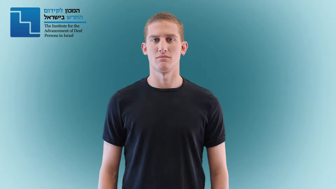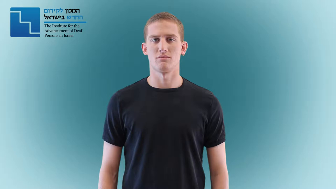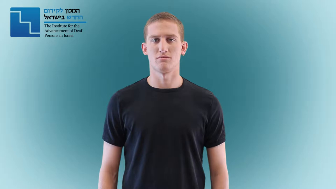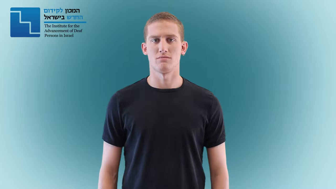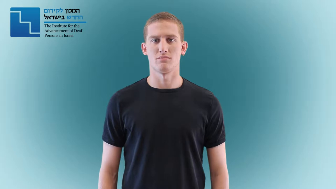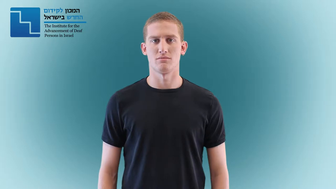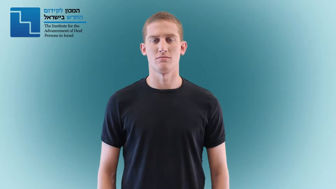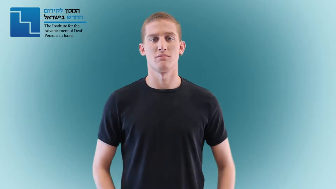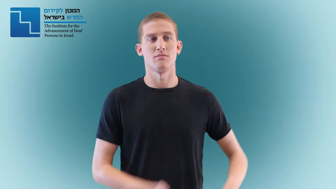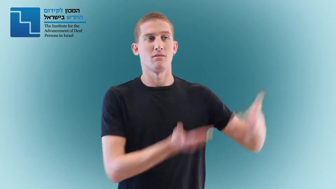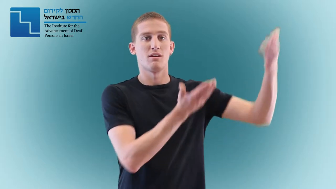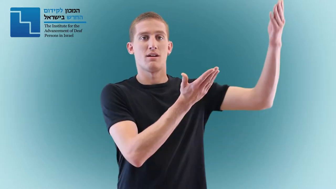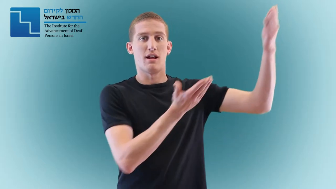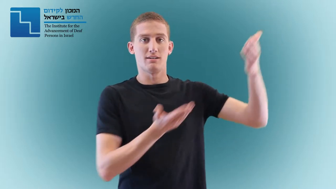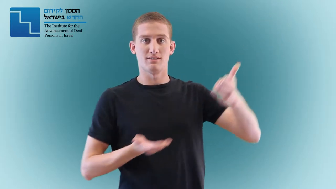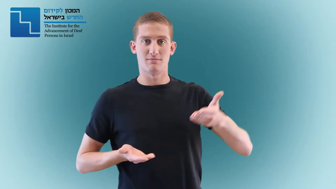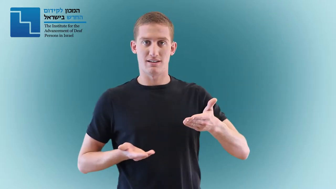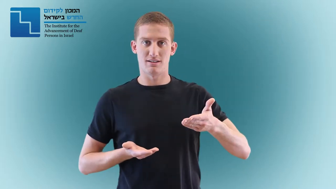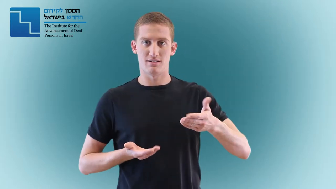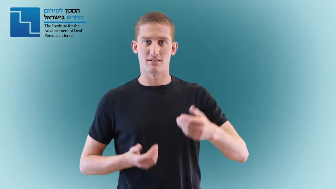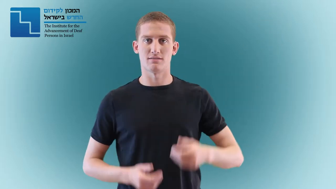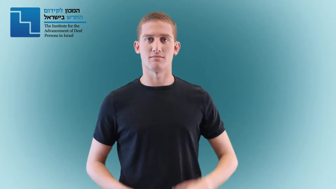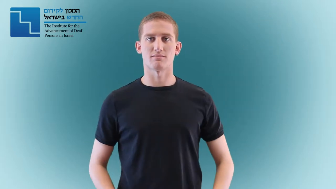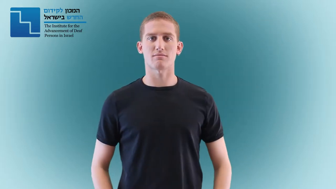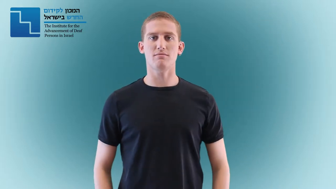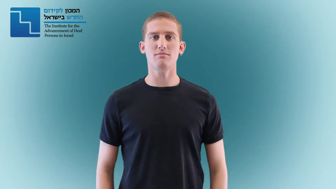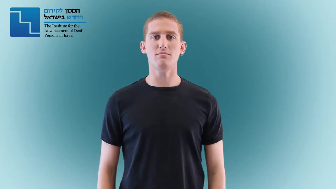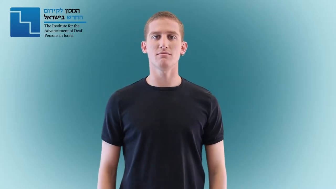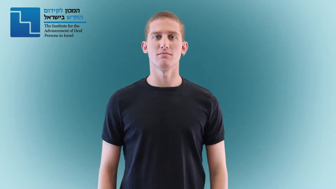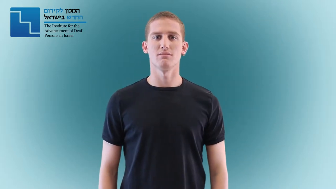להזמין